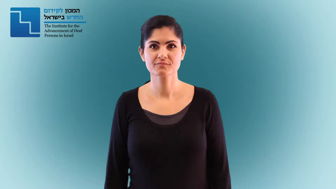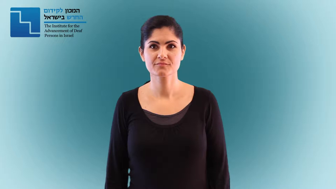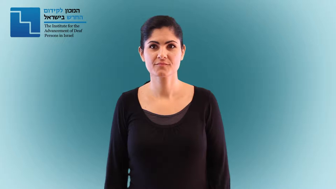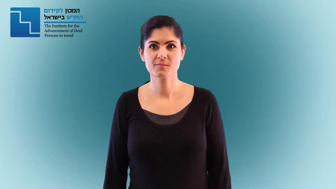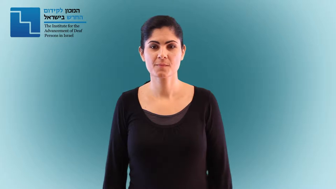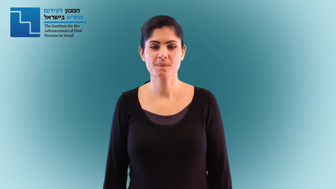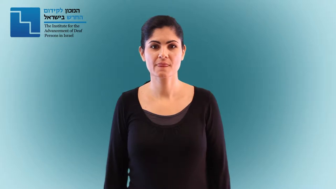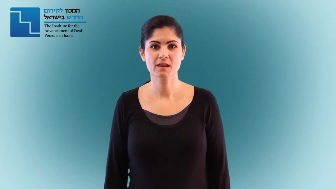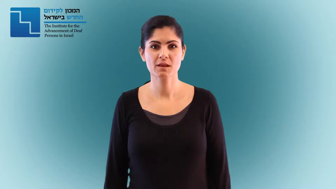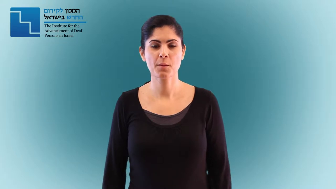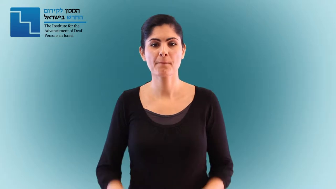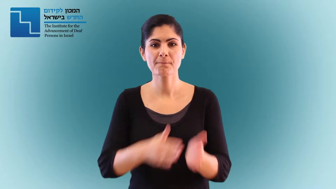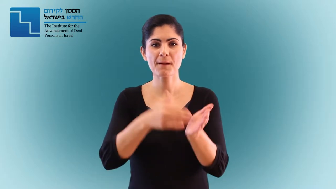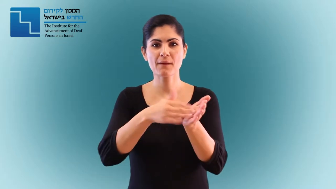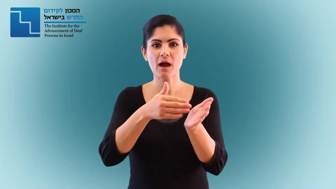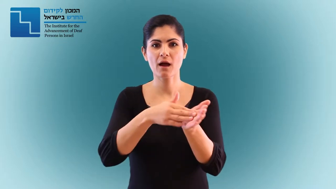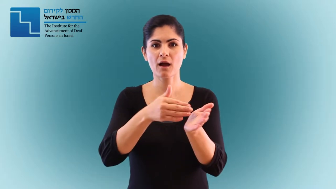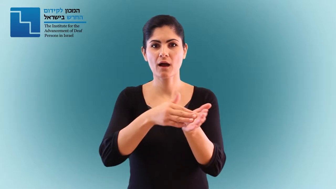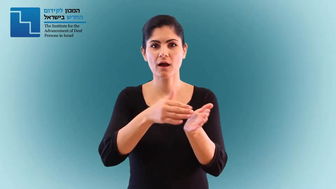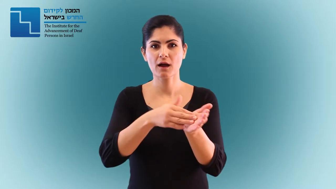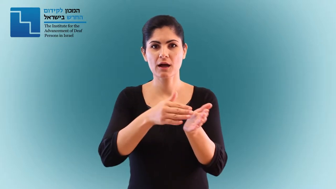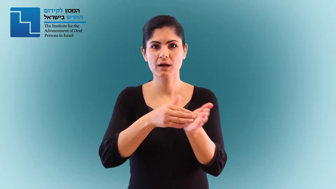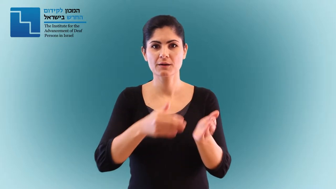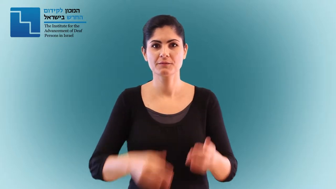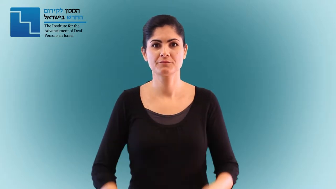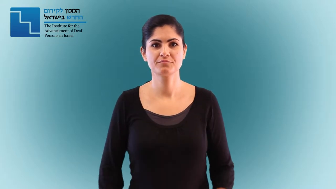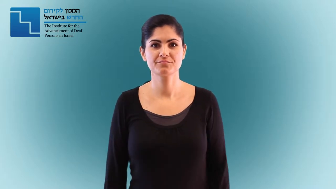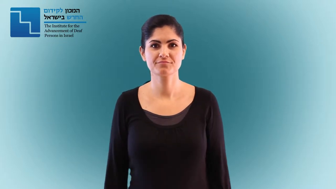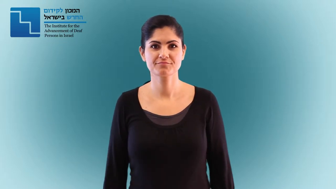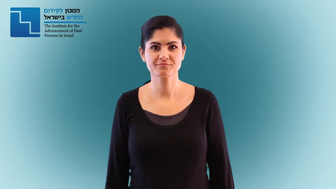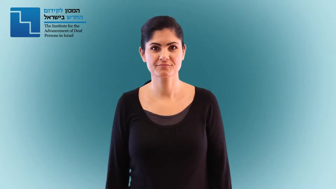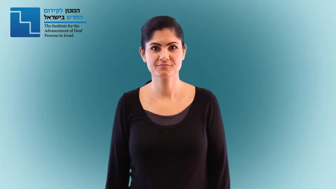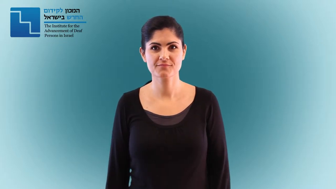ממרח